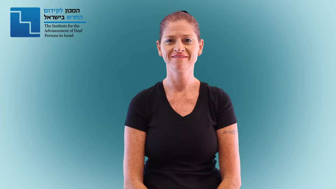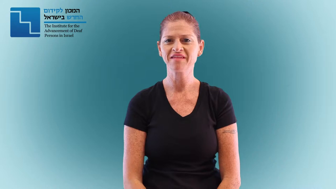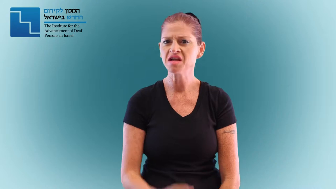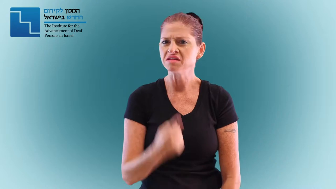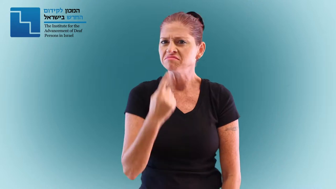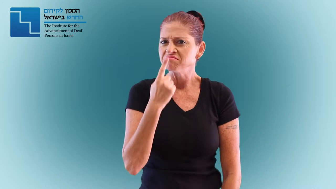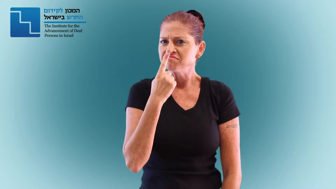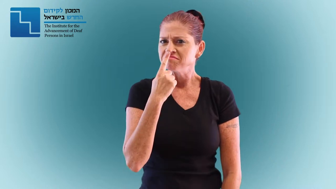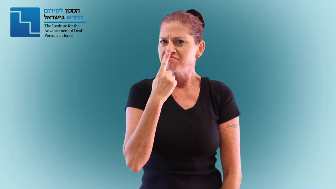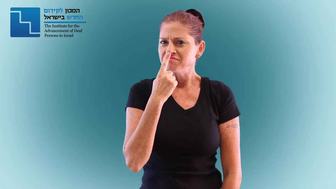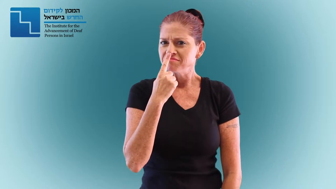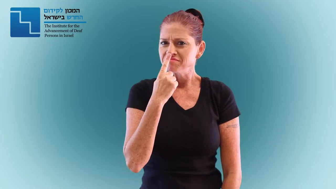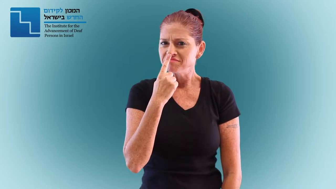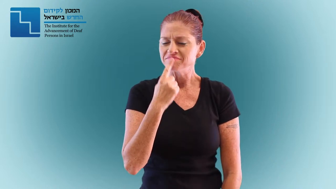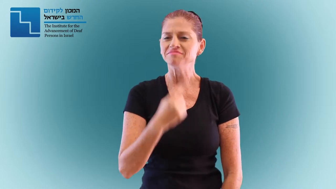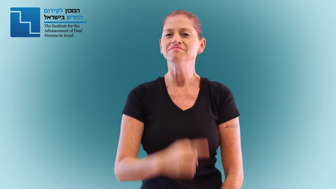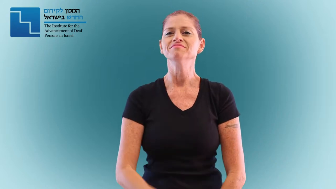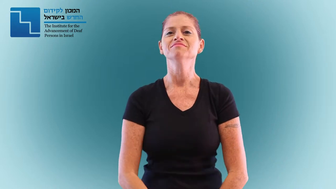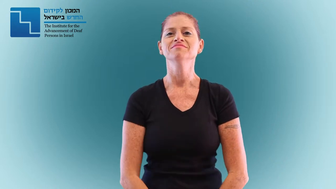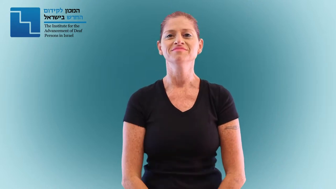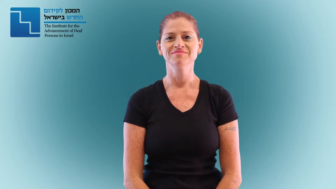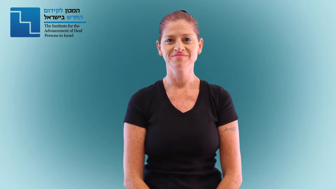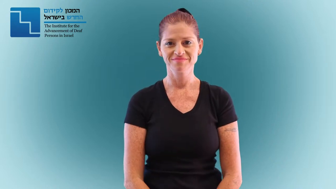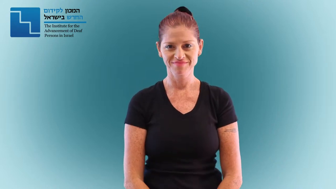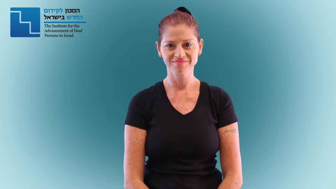להריח